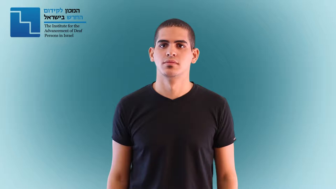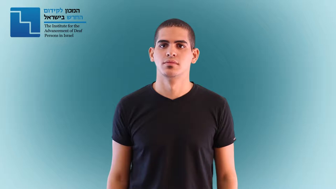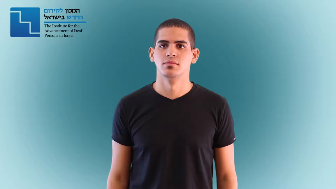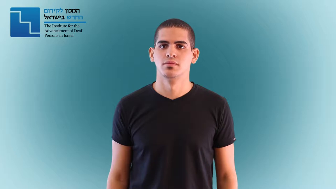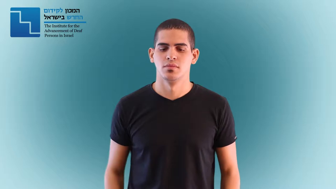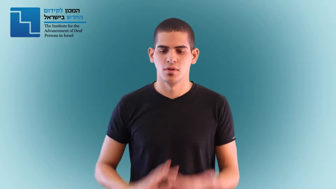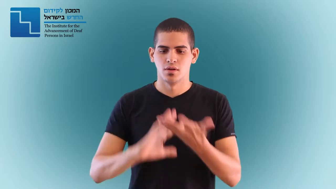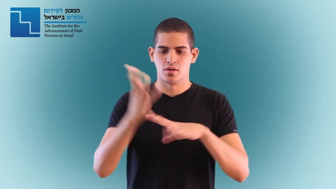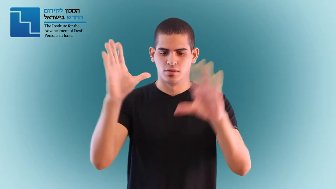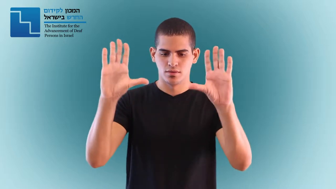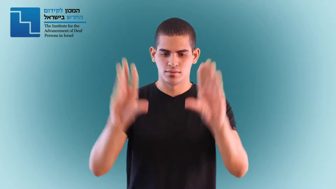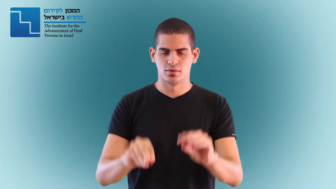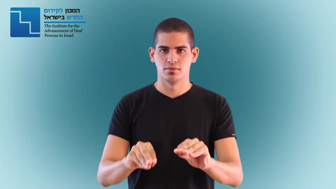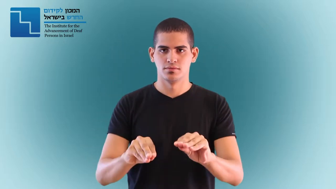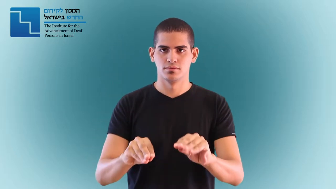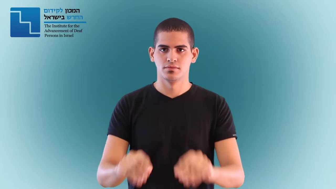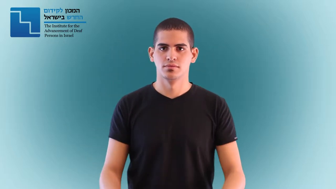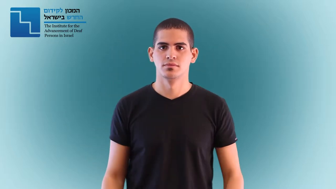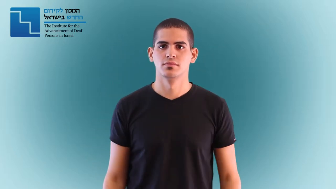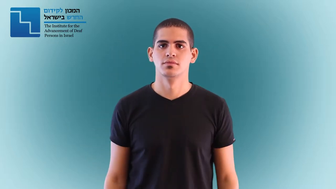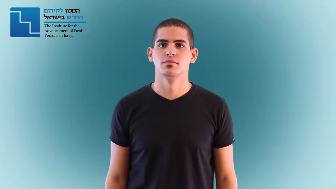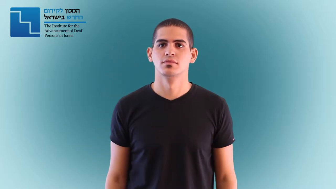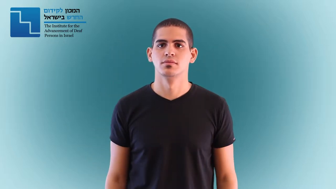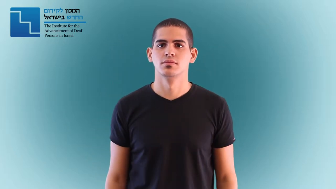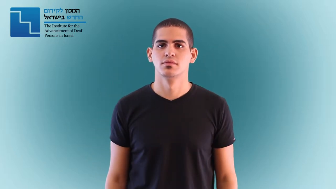לכבות